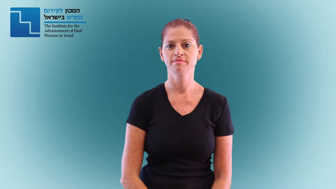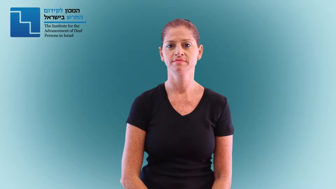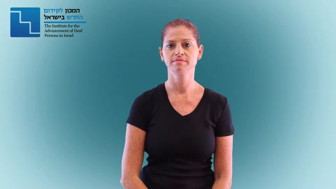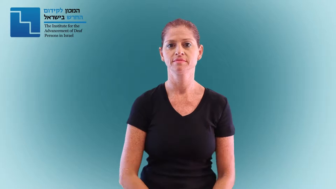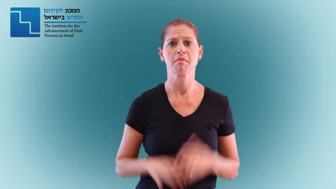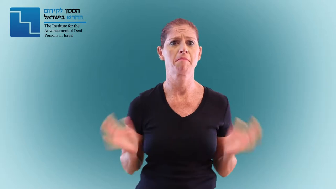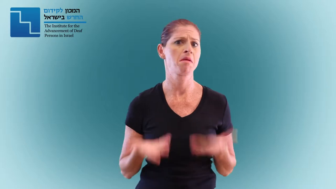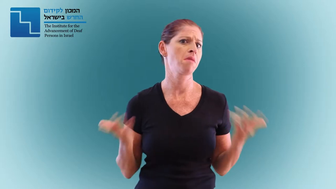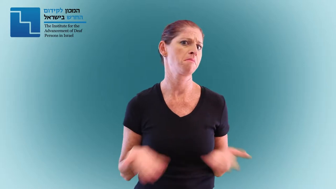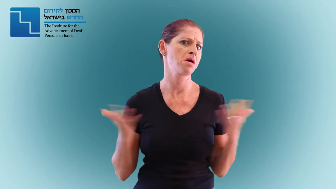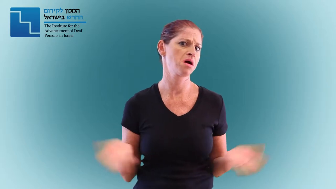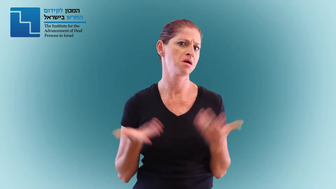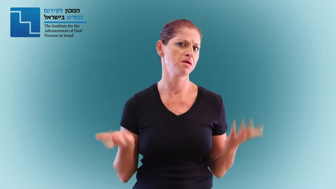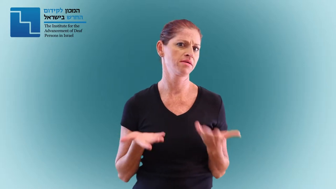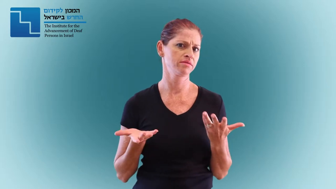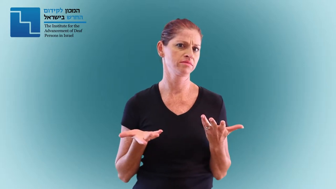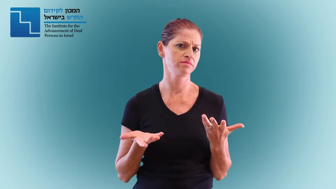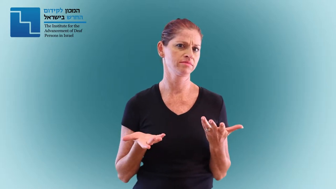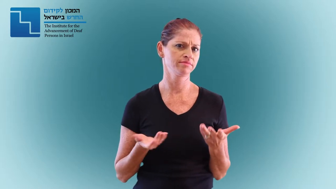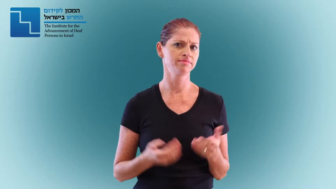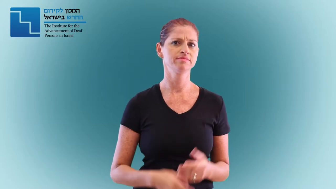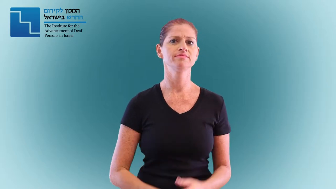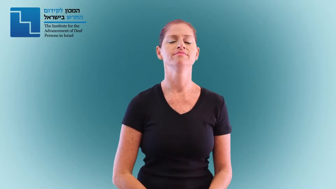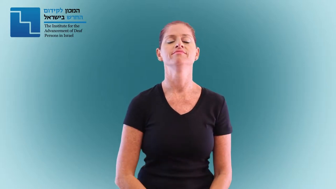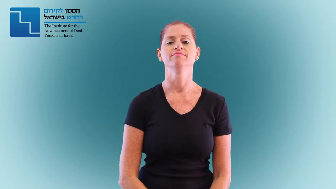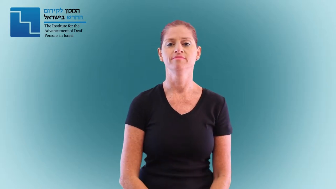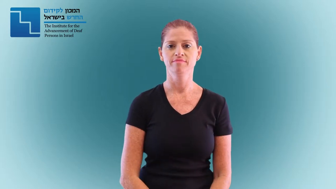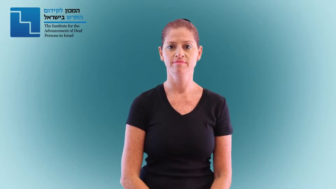למהר